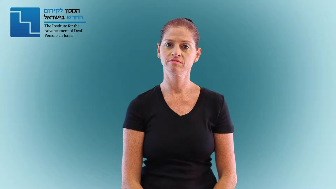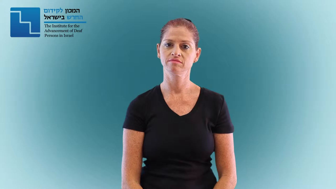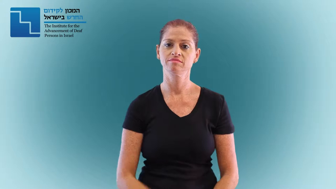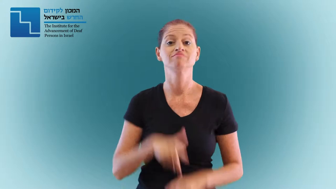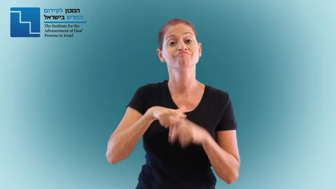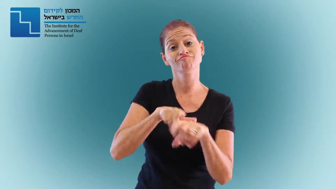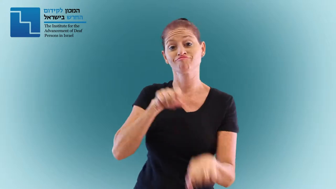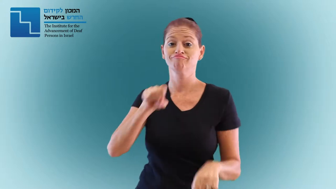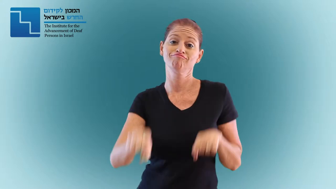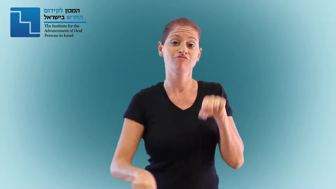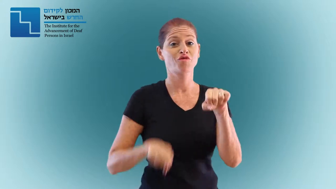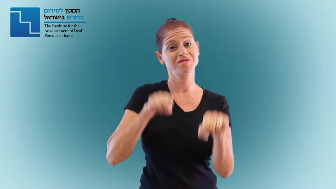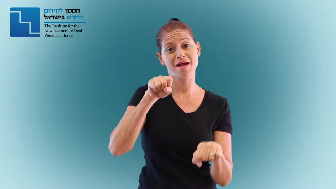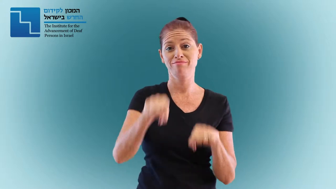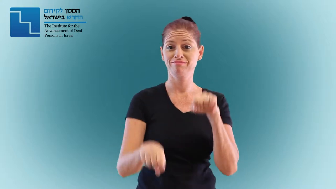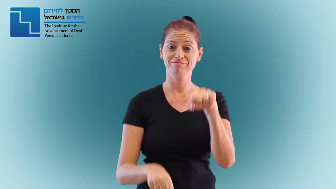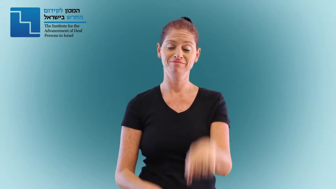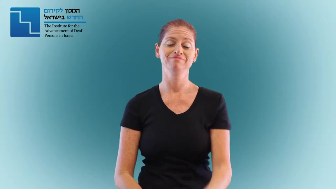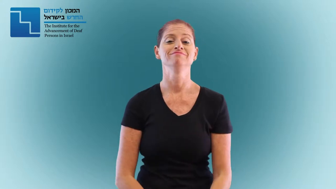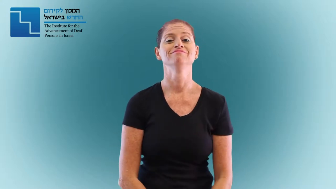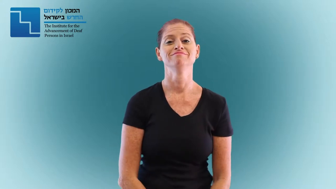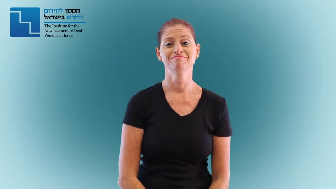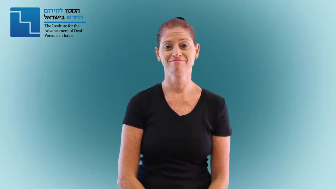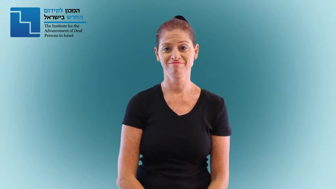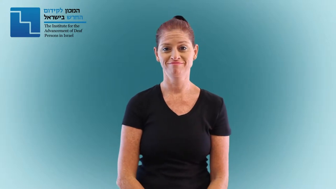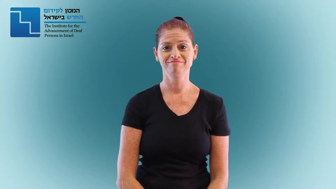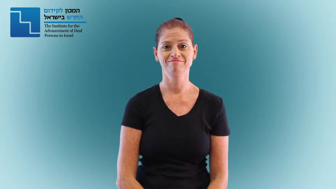לרכוב